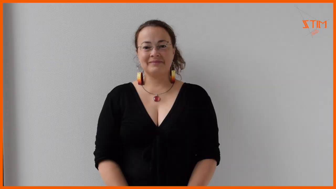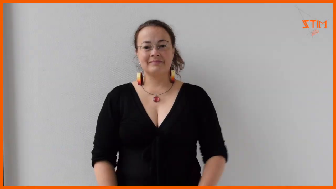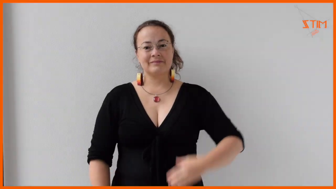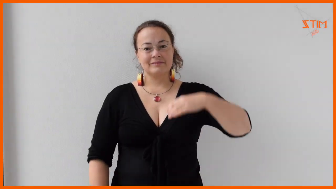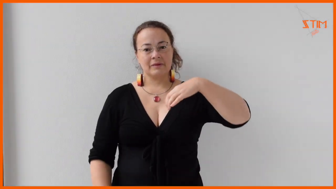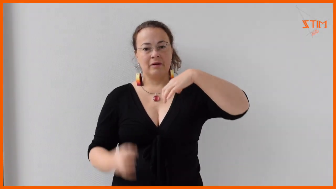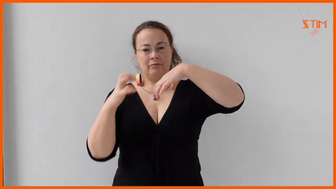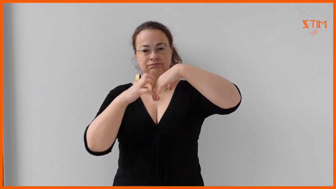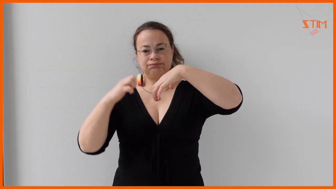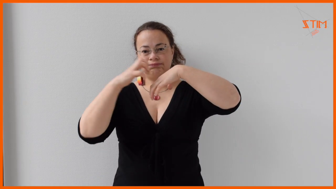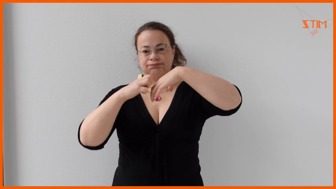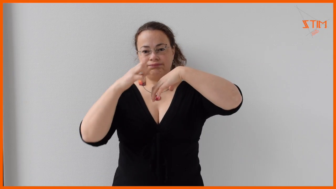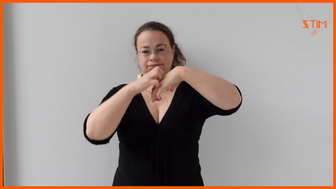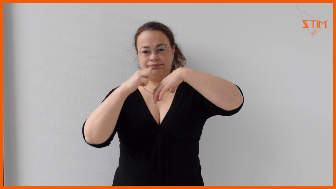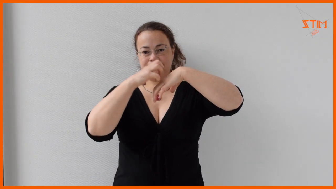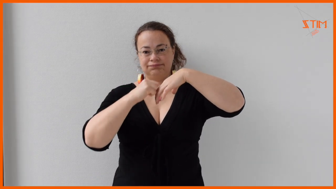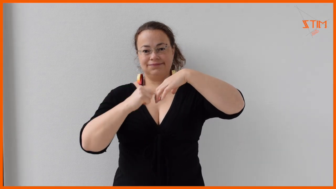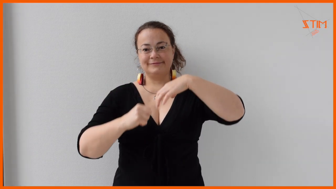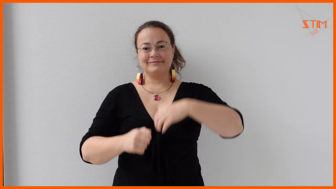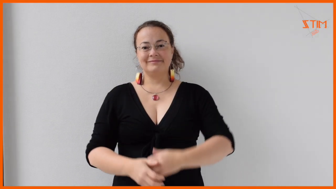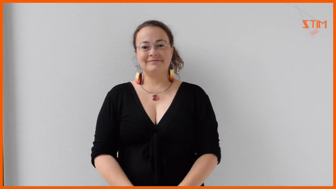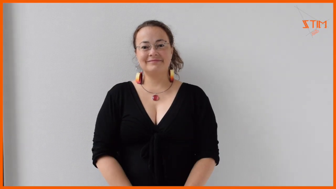Erosion